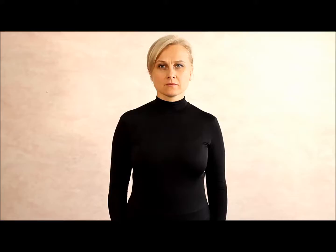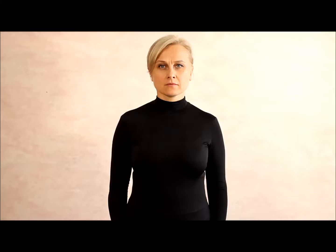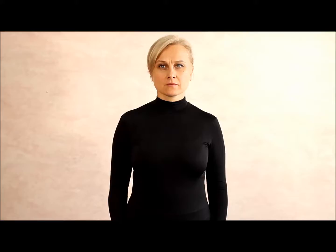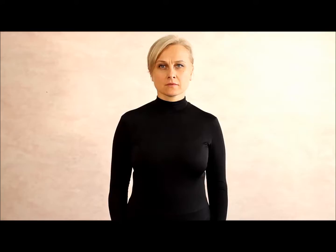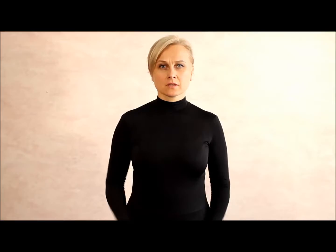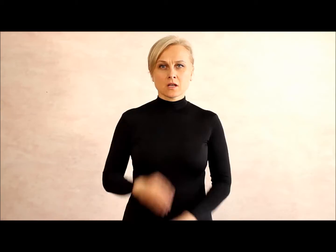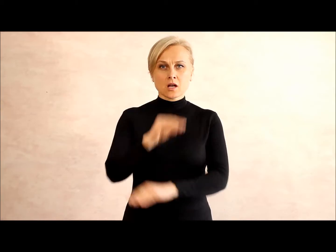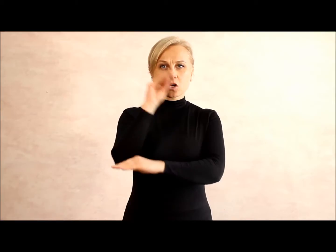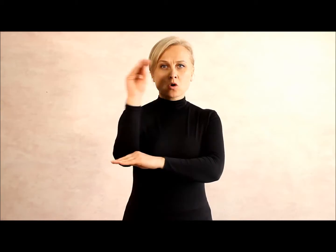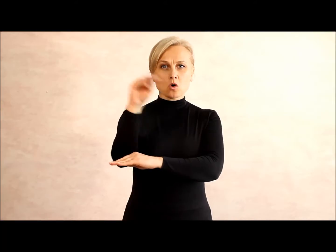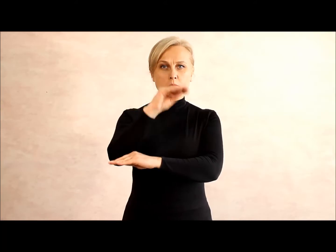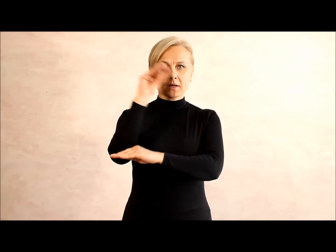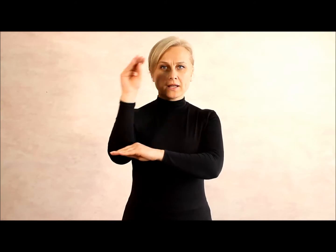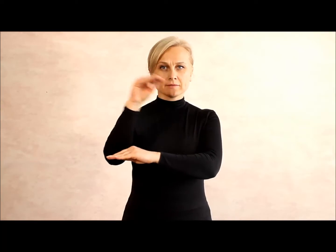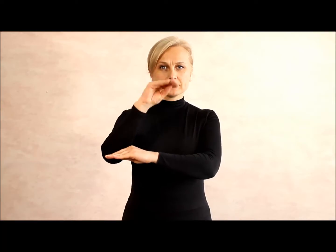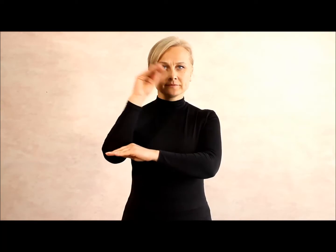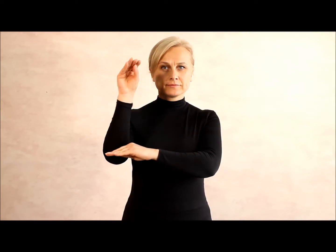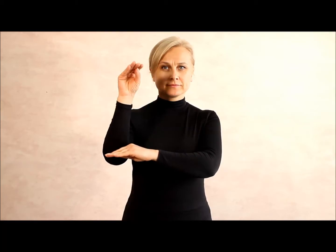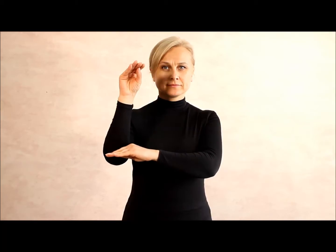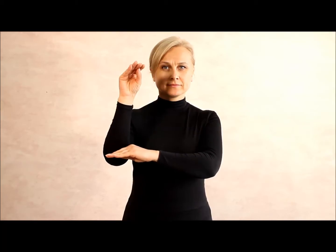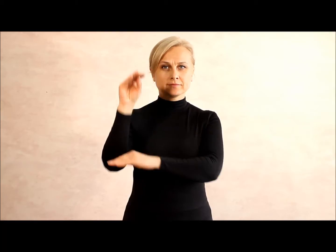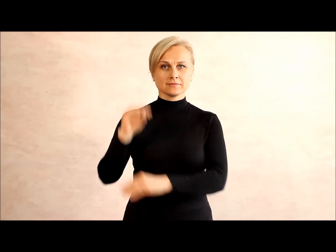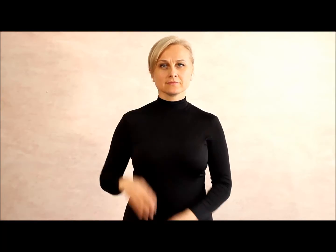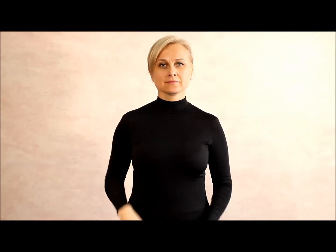Cobră